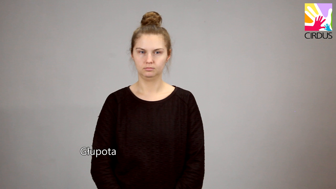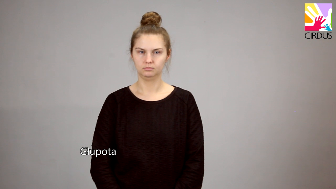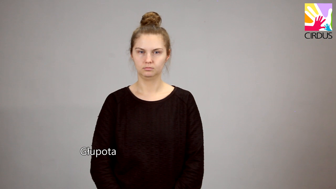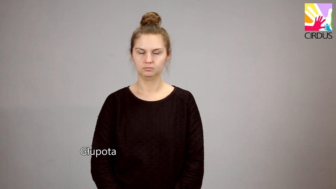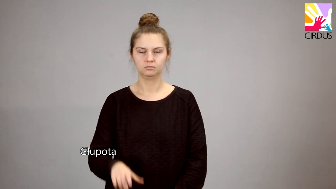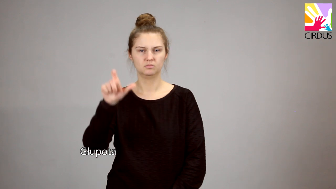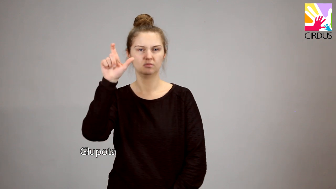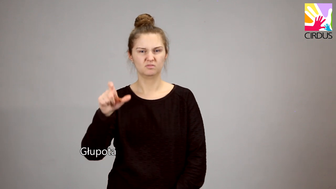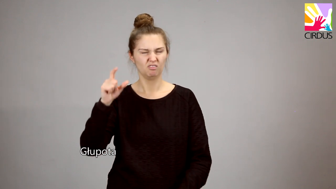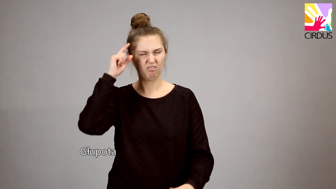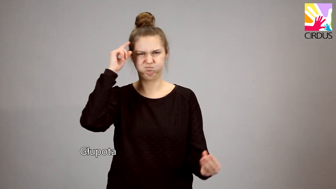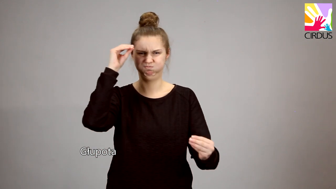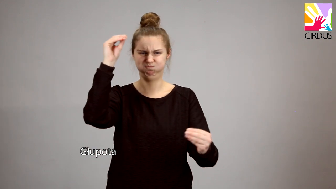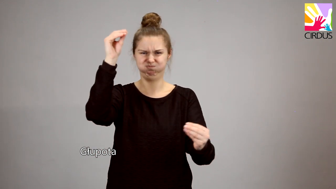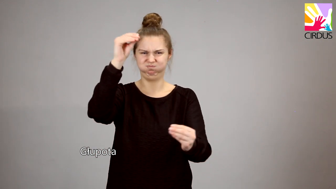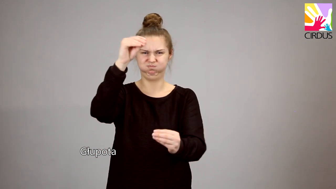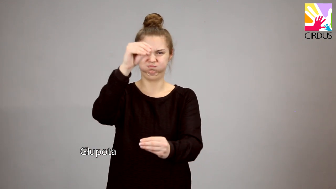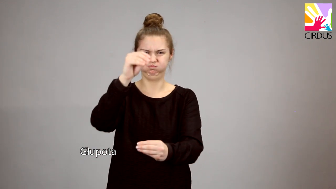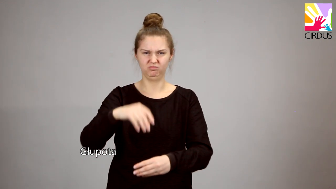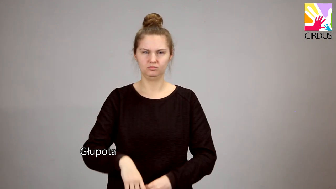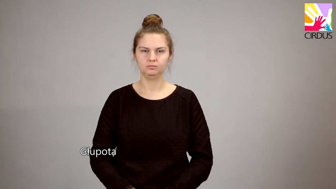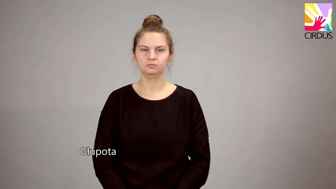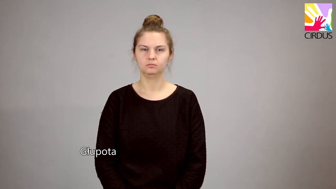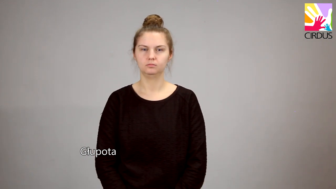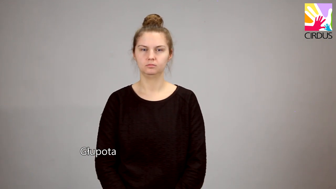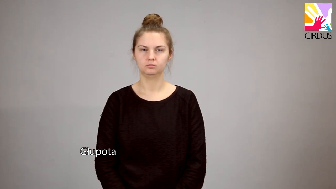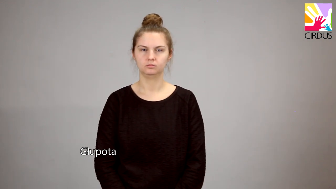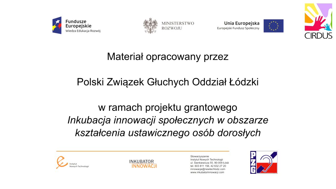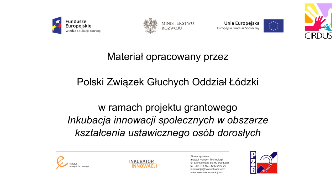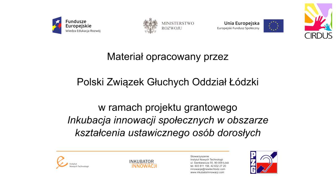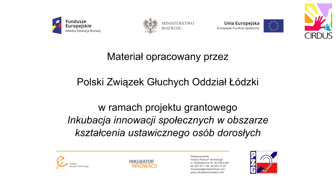głupota